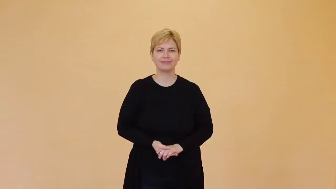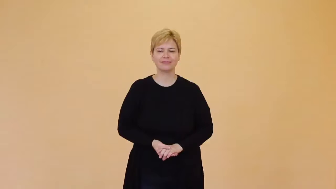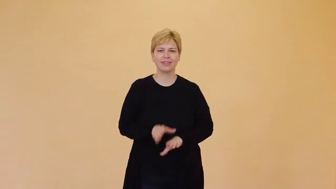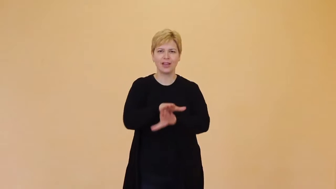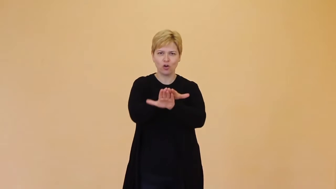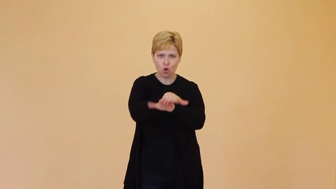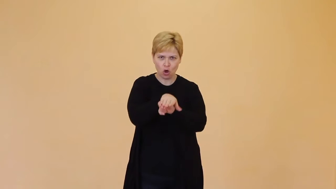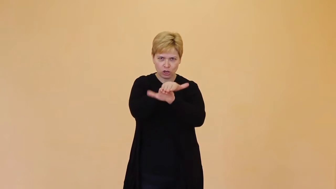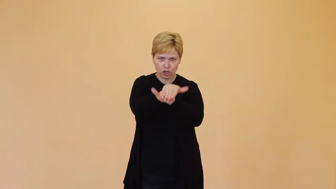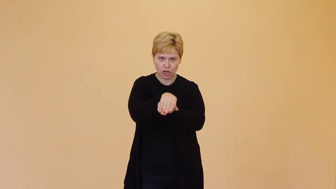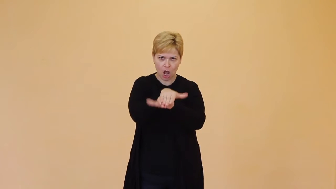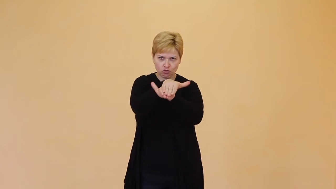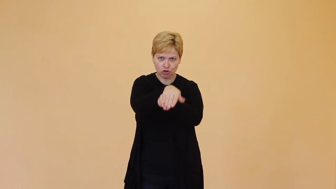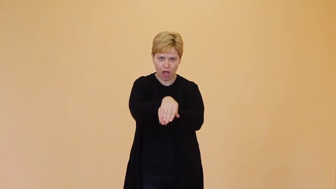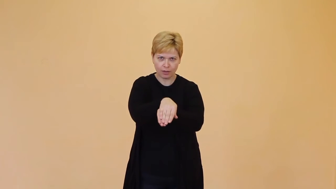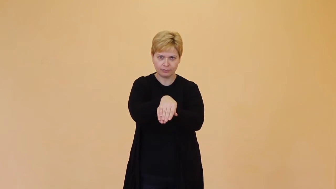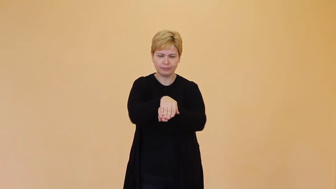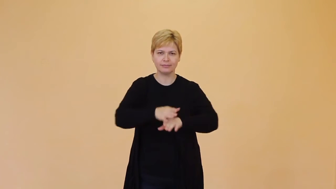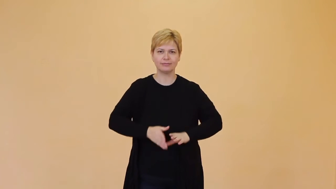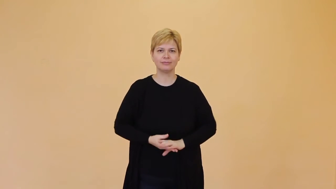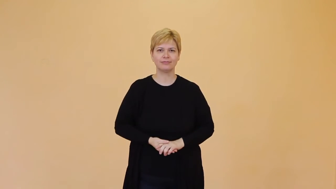korytnačka